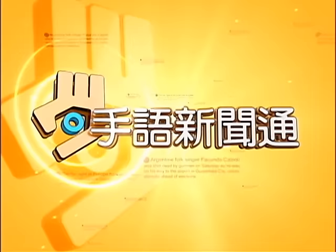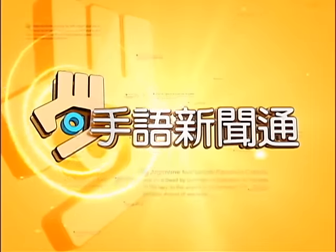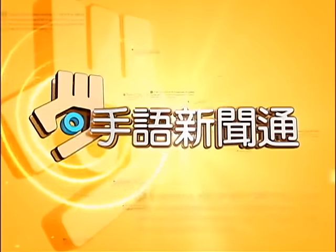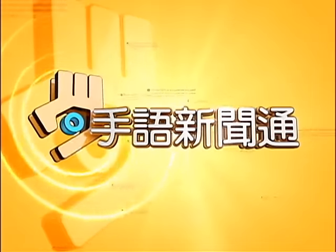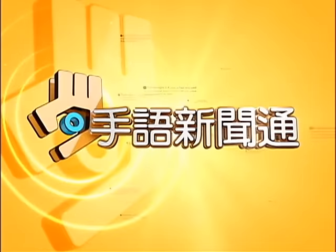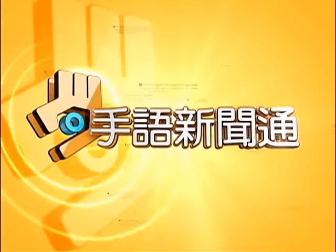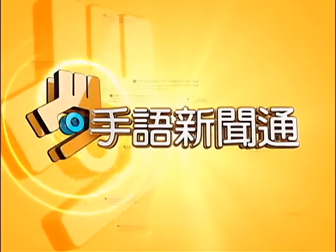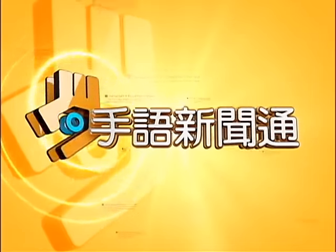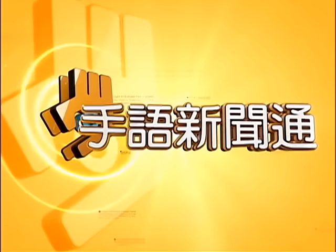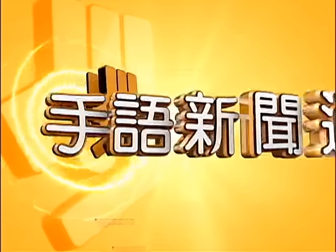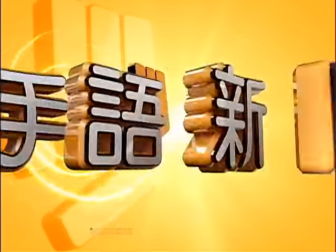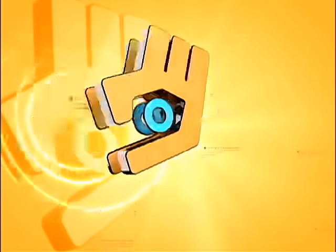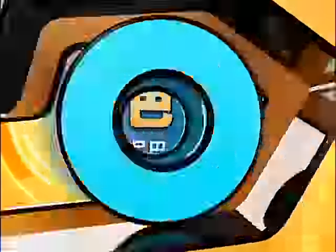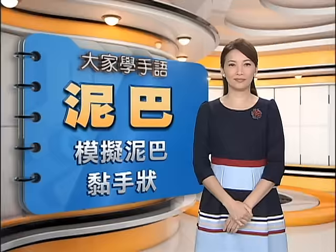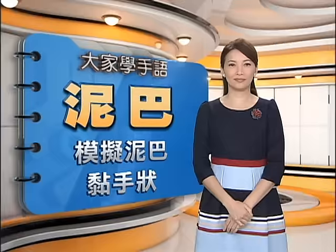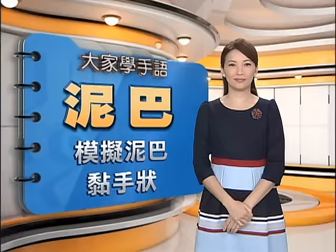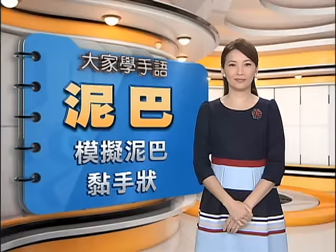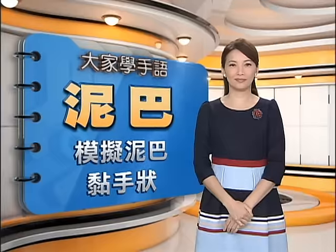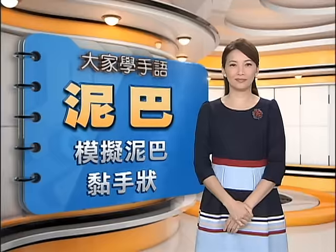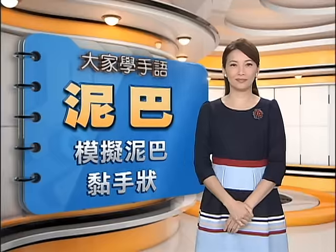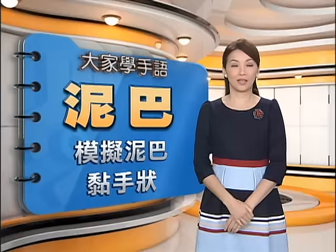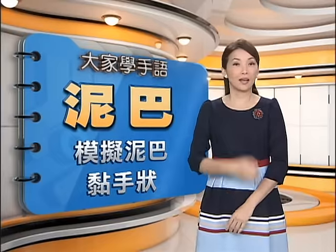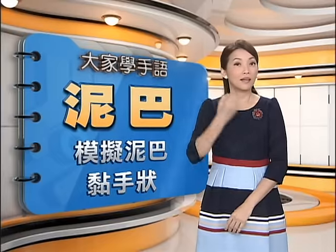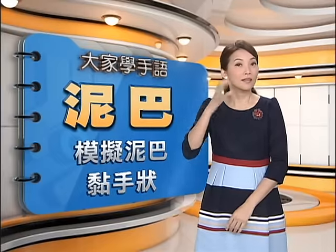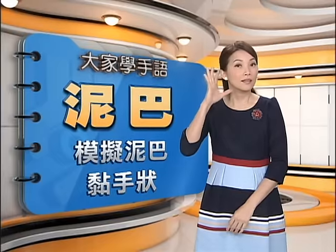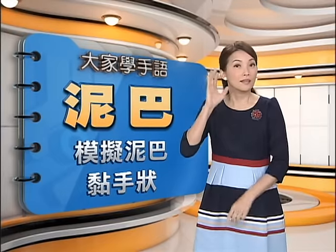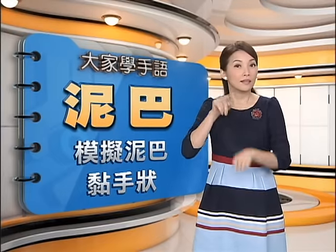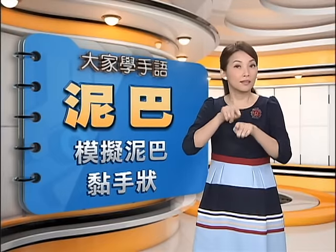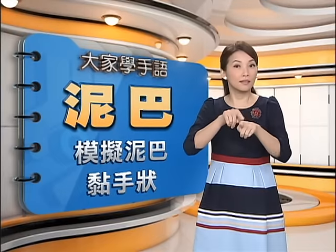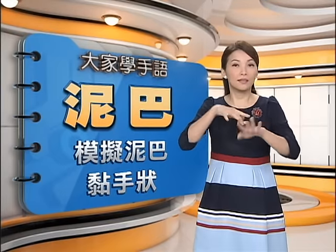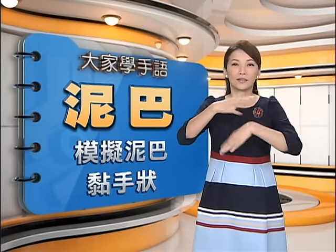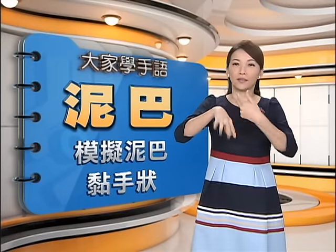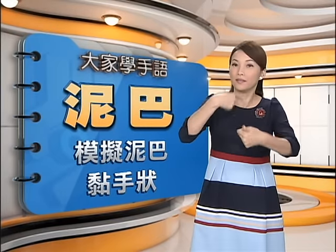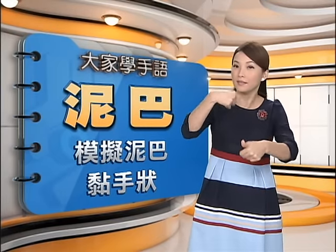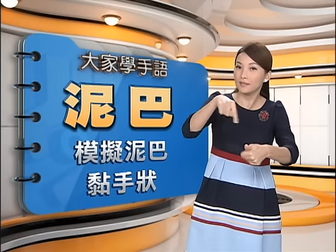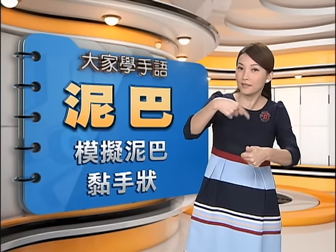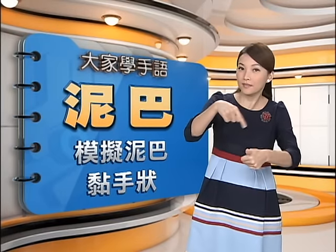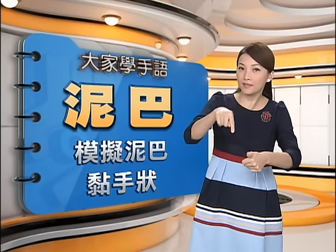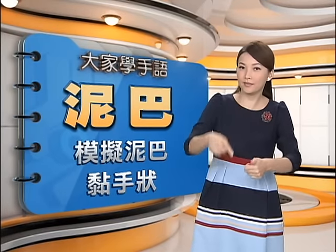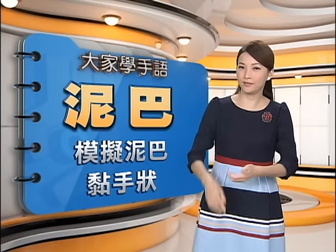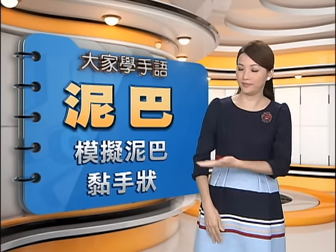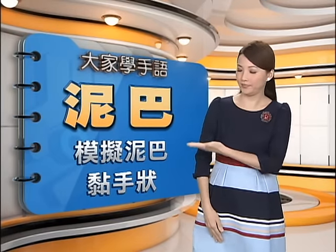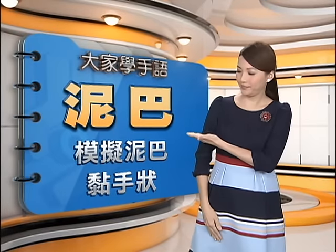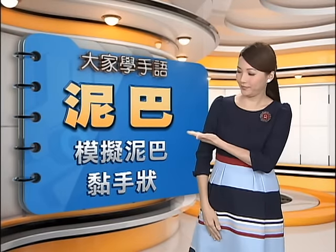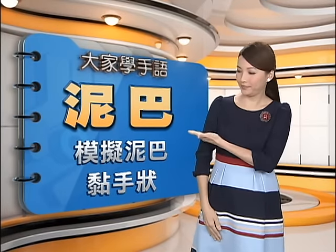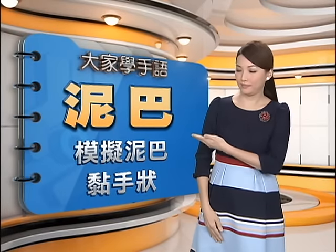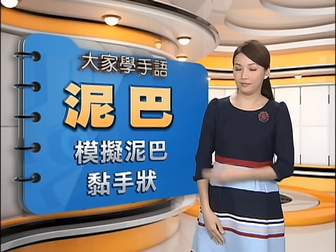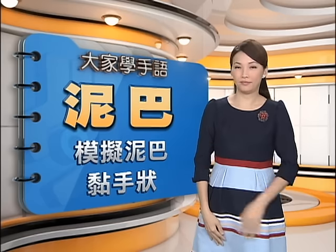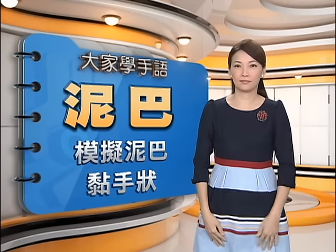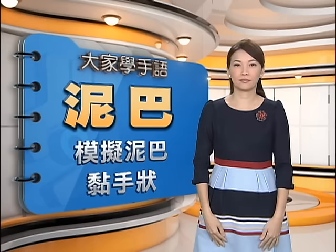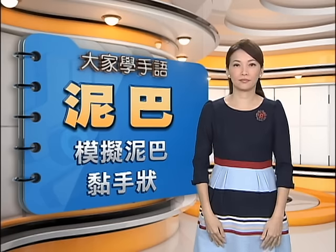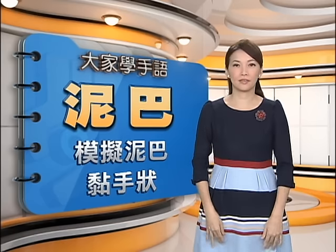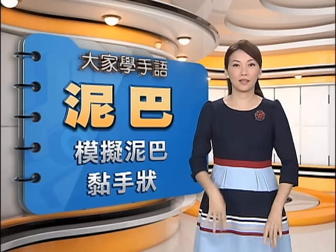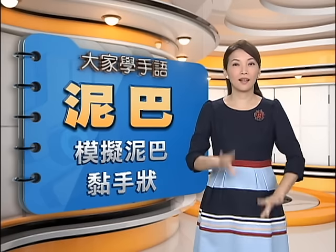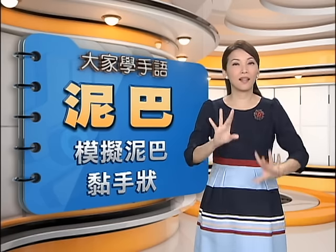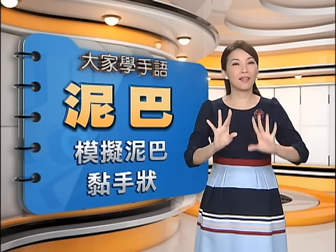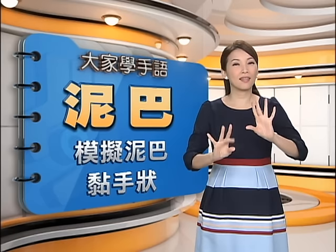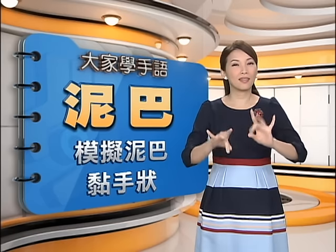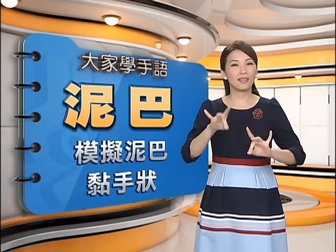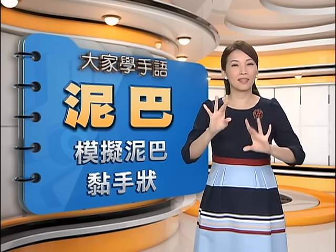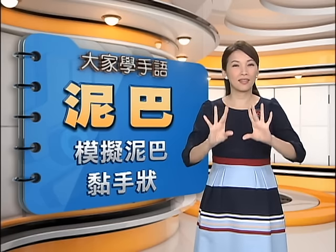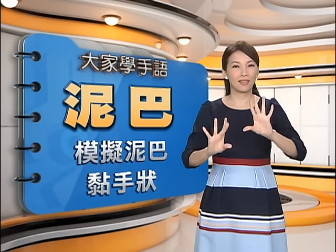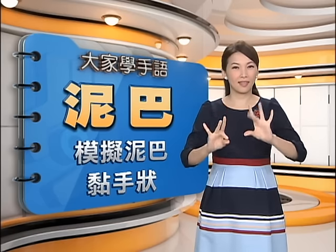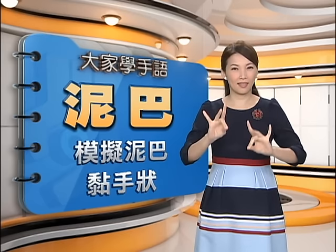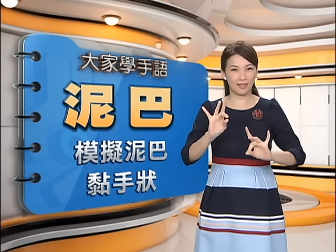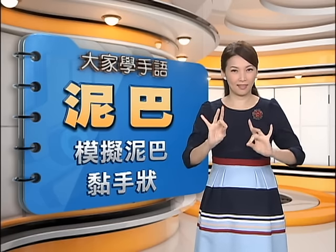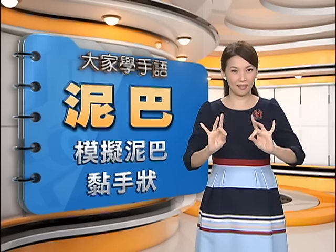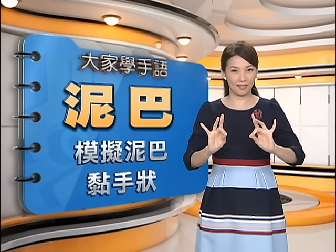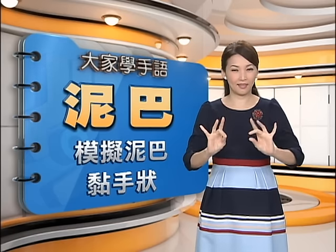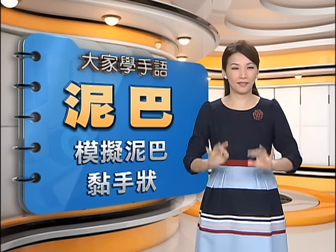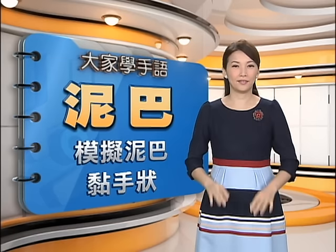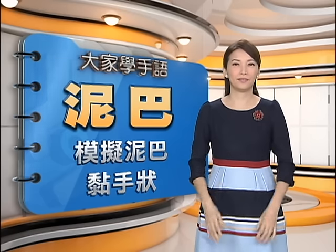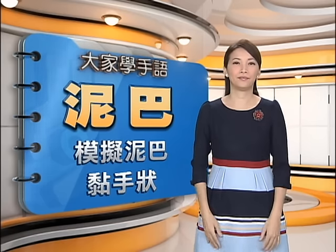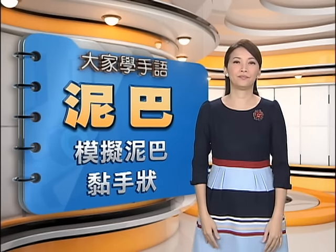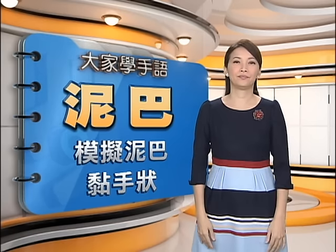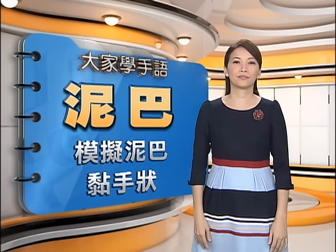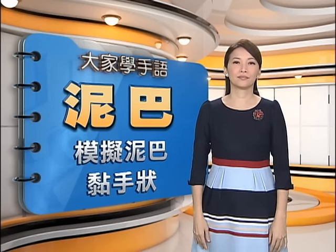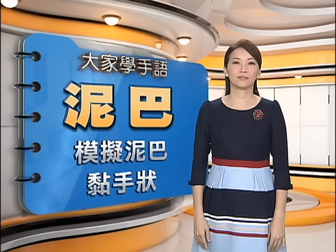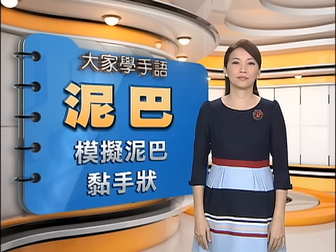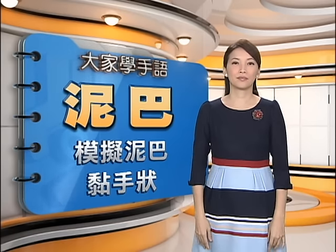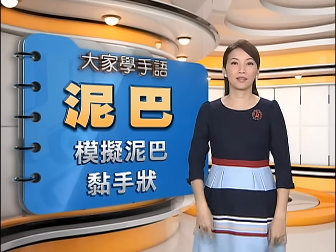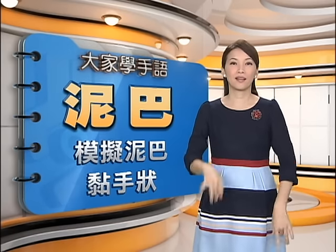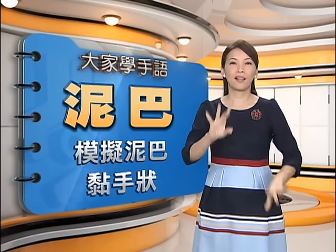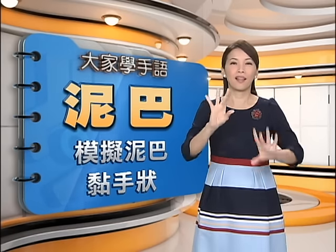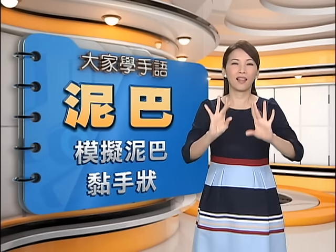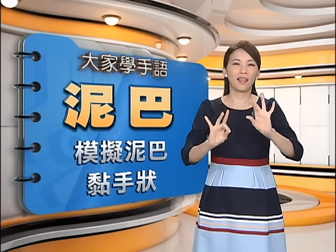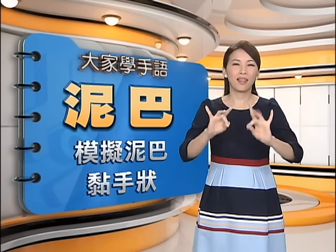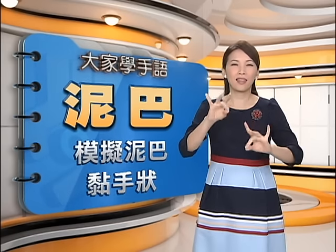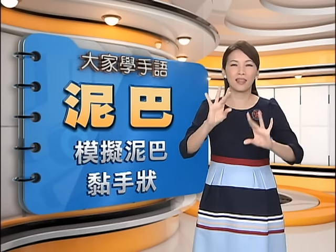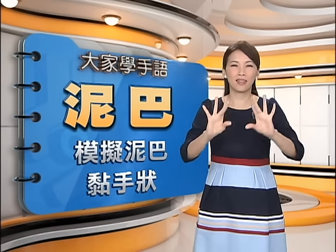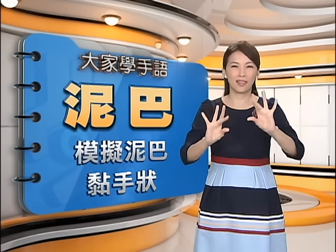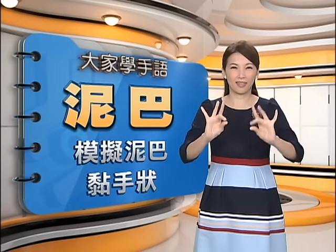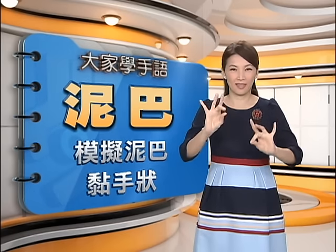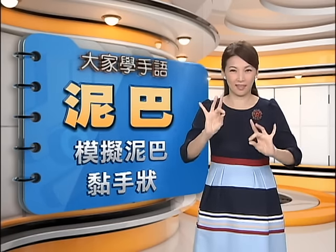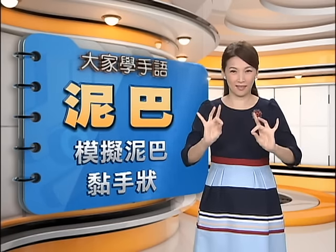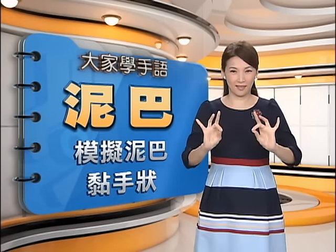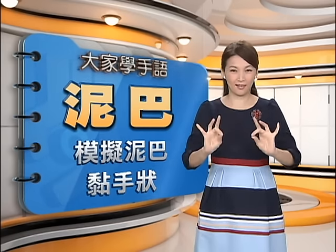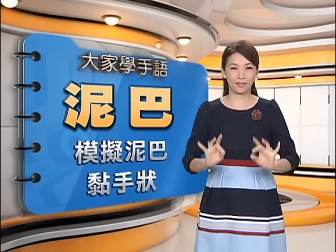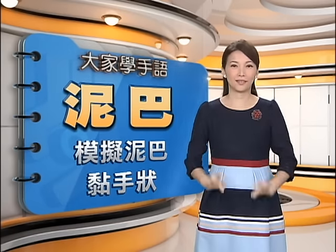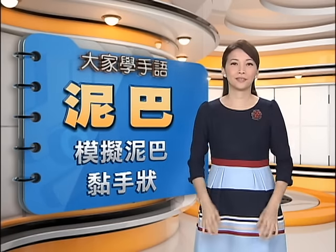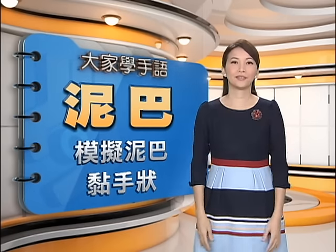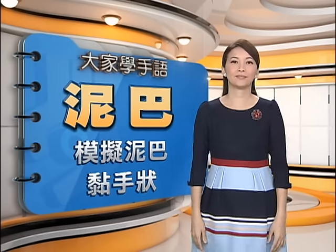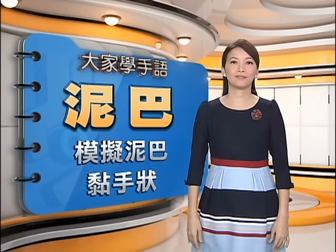泥巴